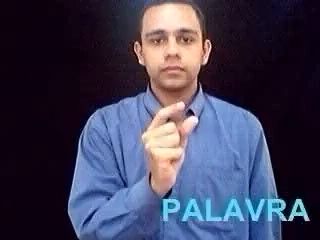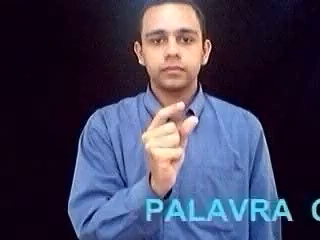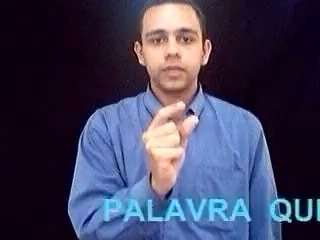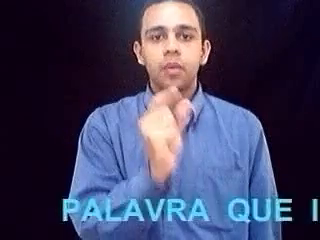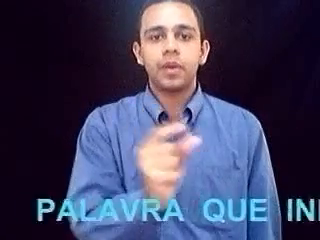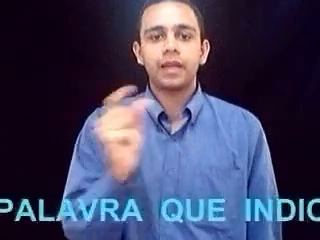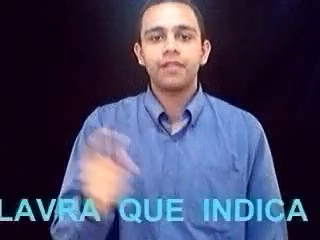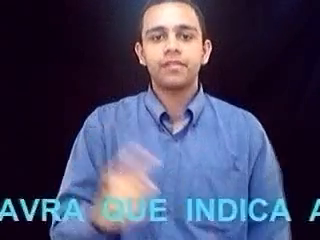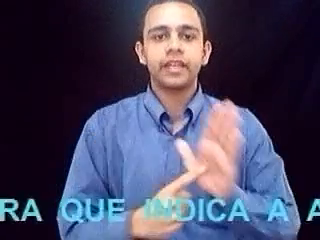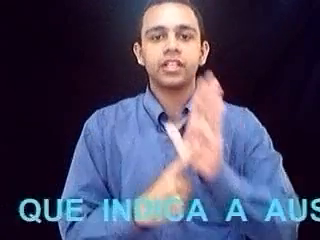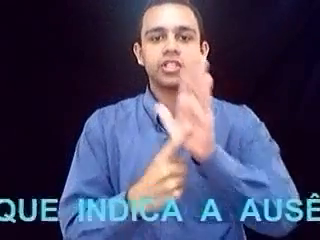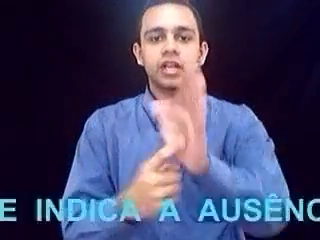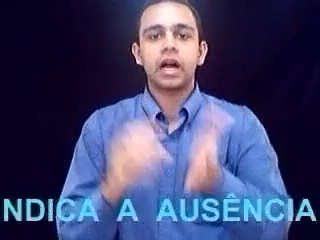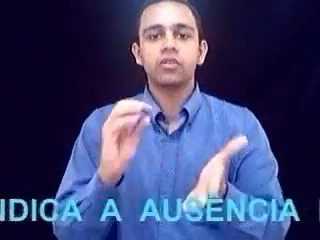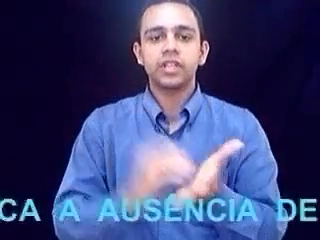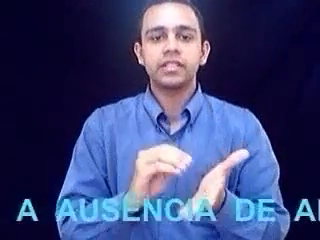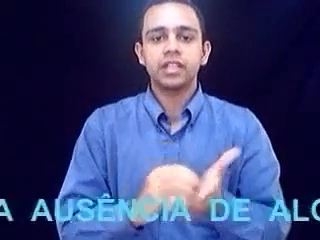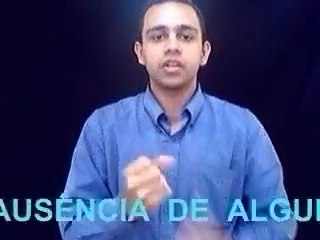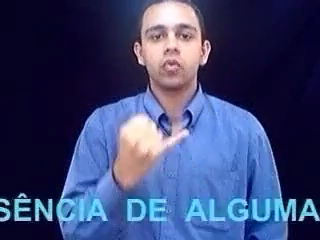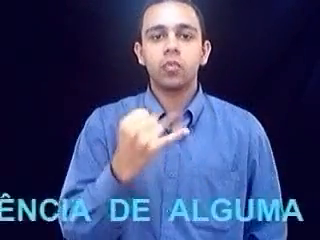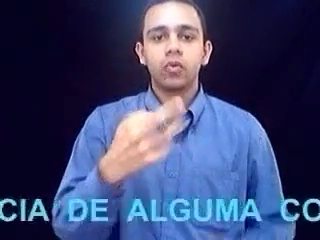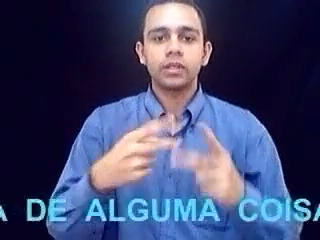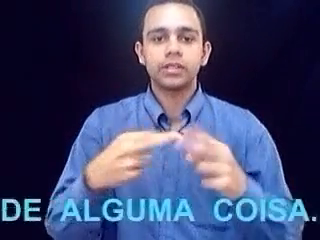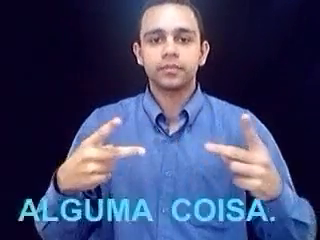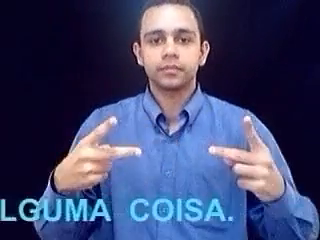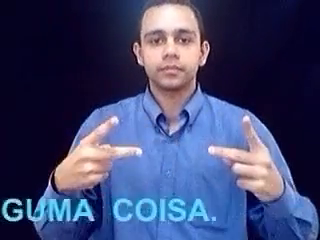ssem